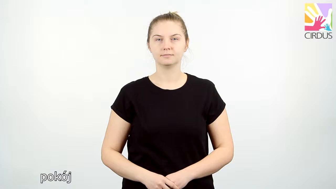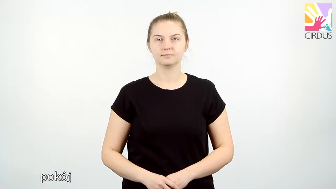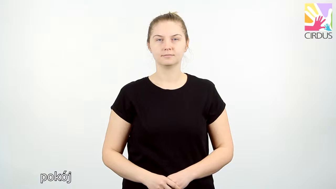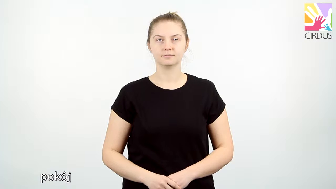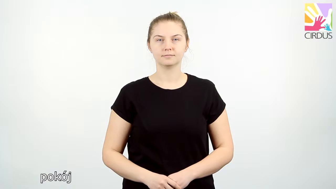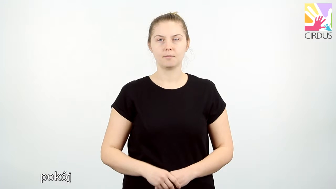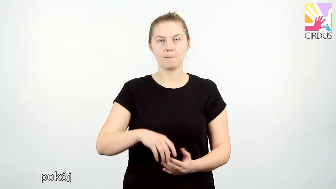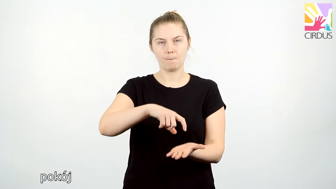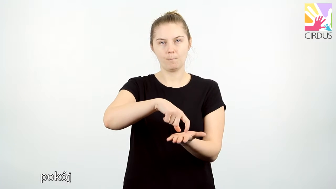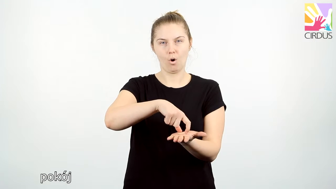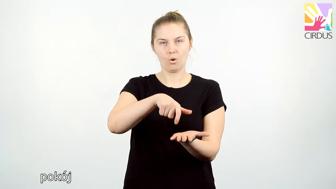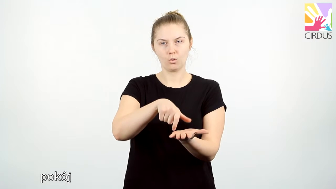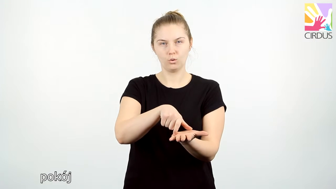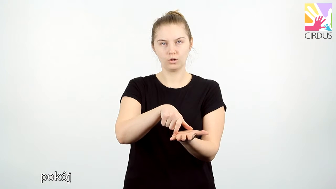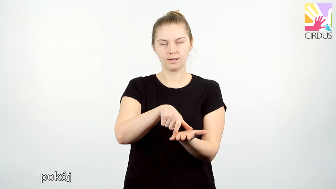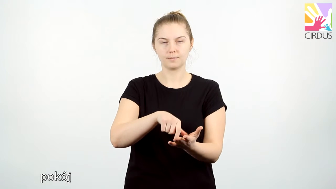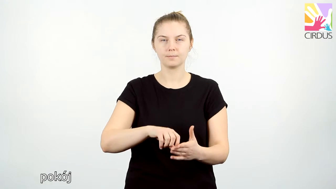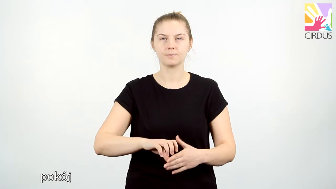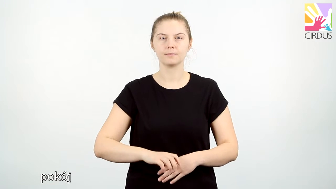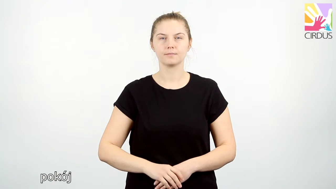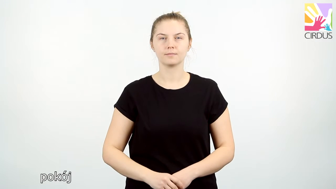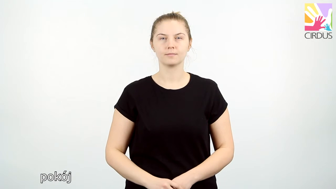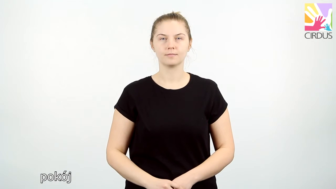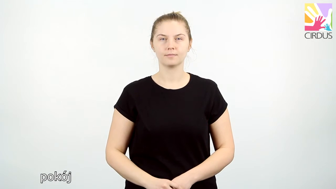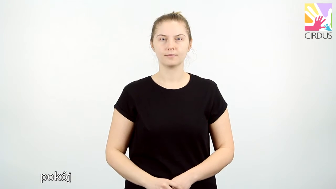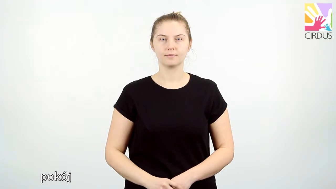pokój